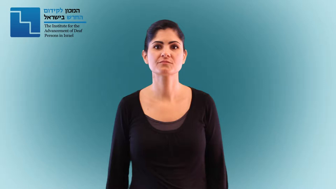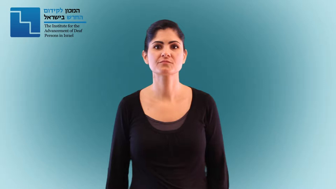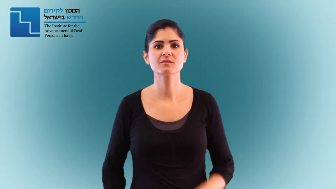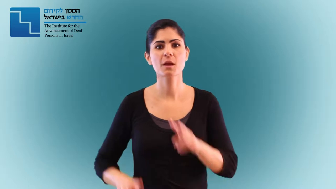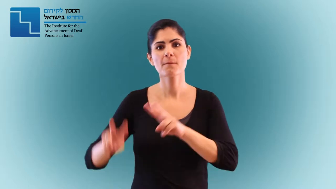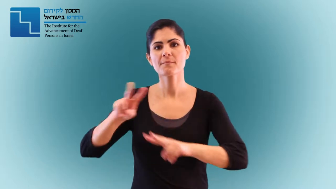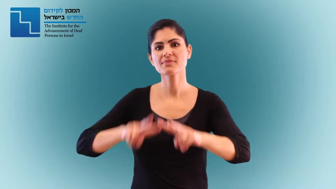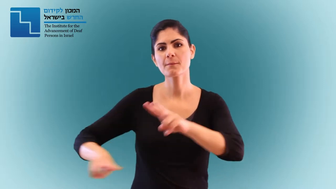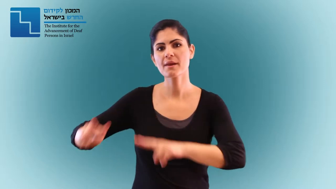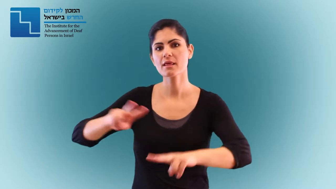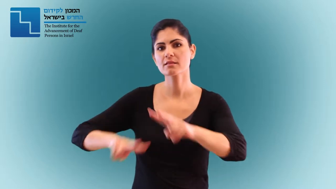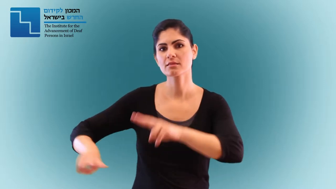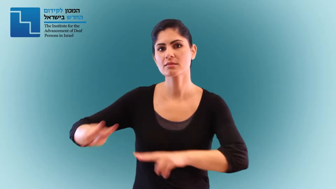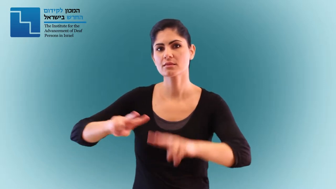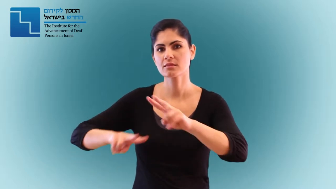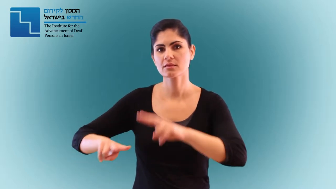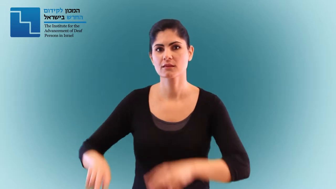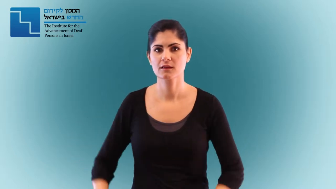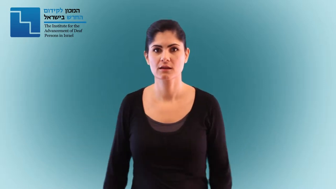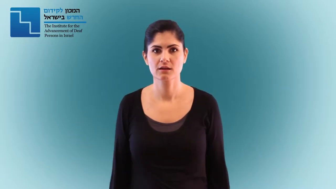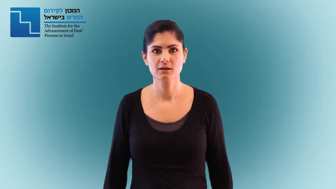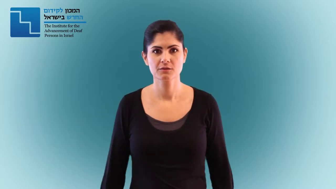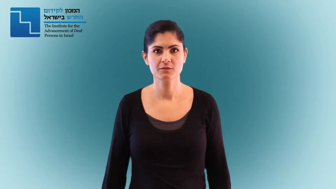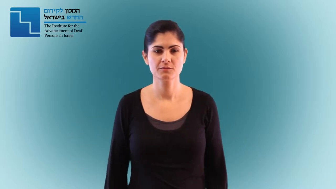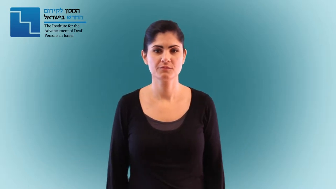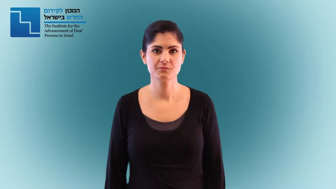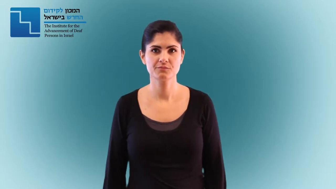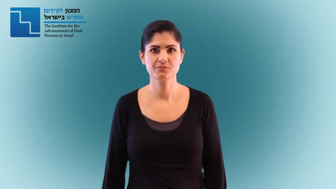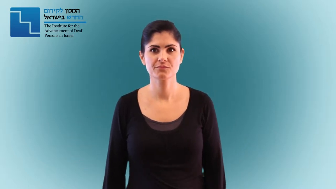מטפלת